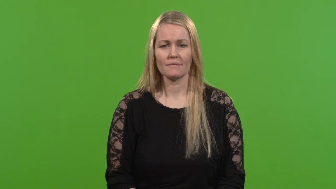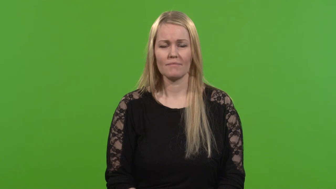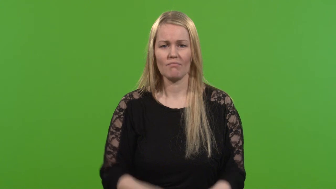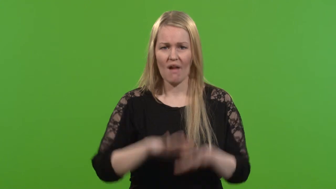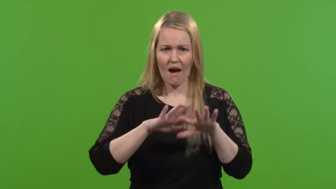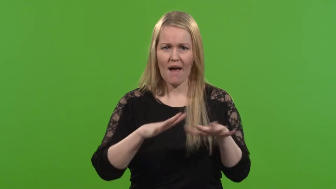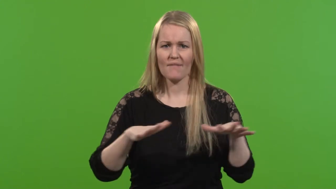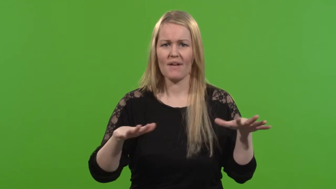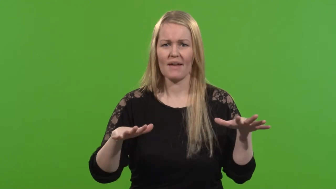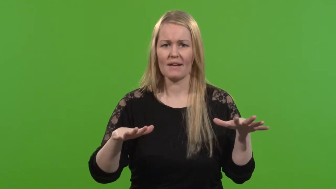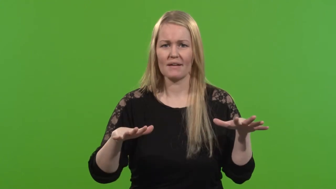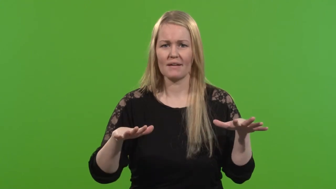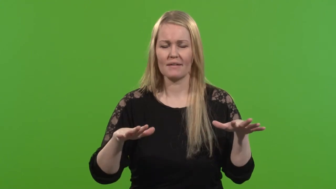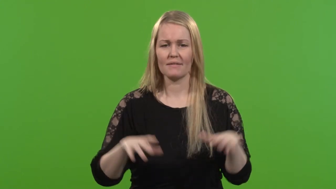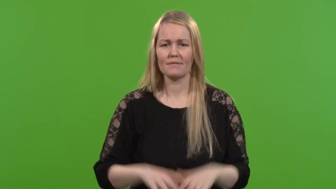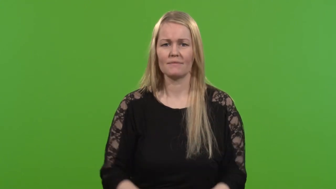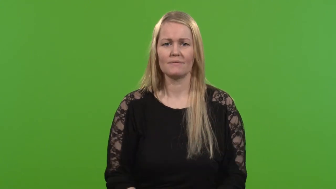Hæfileikar